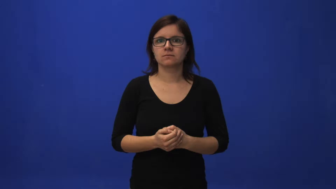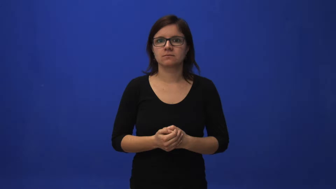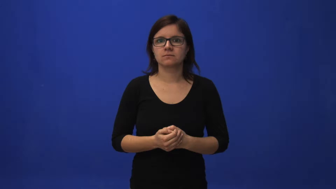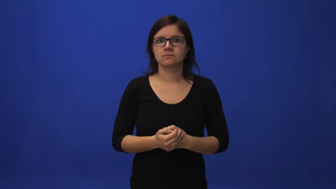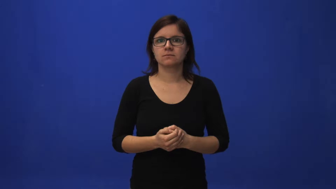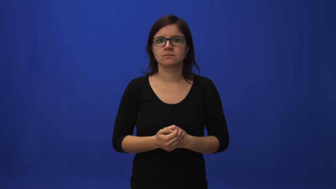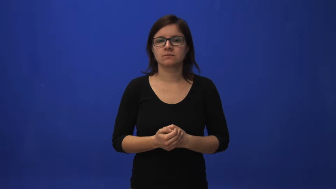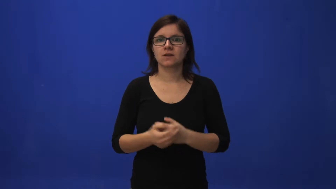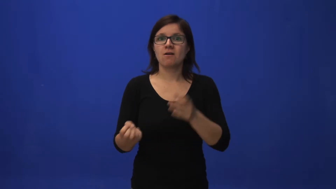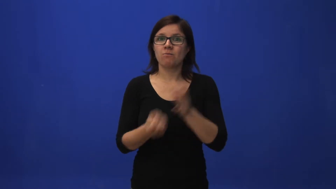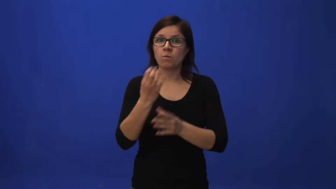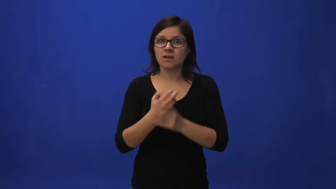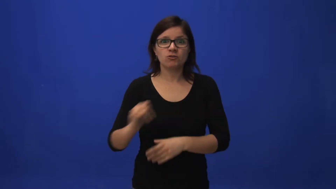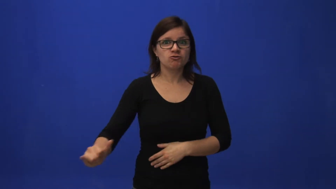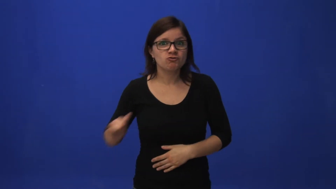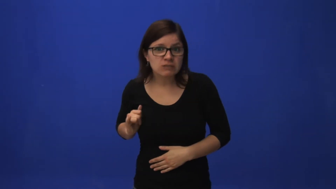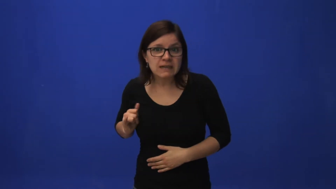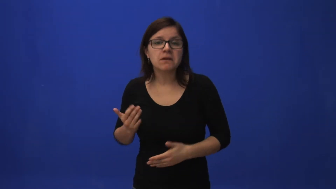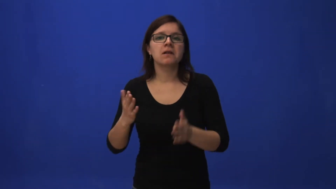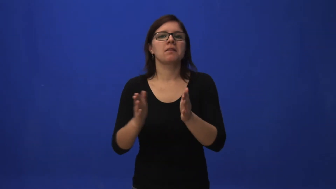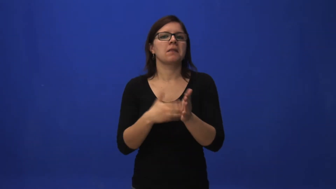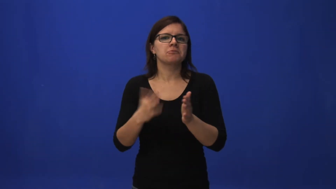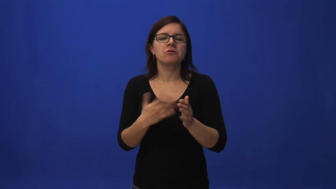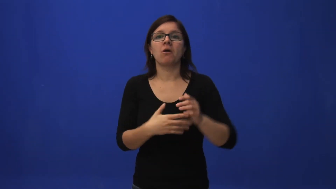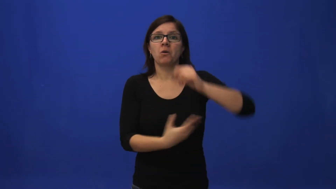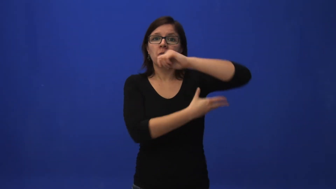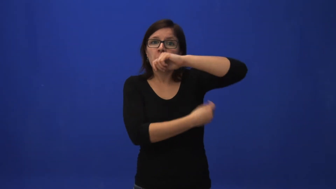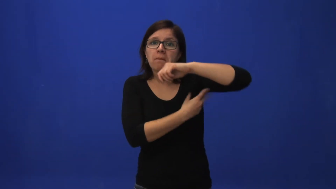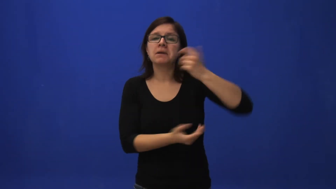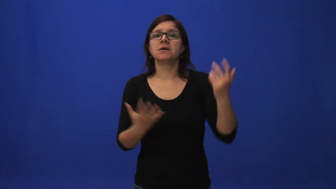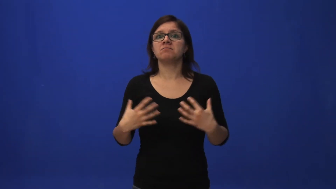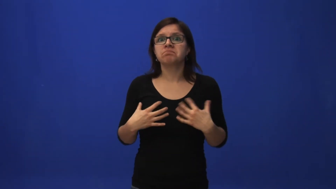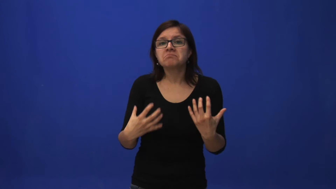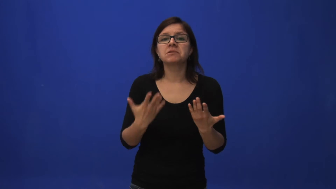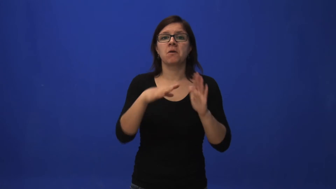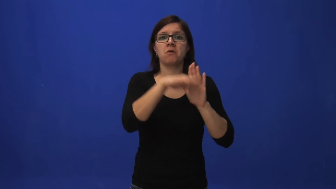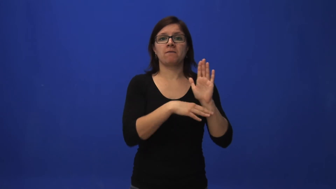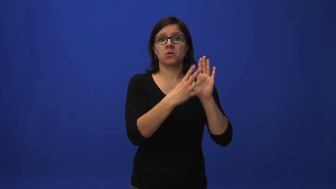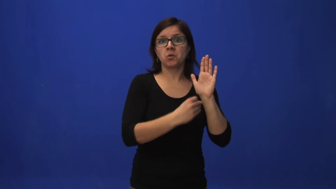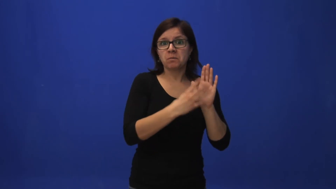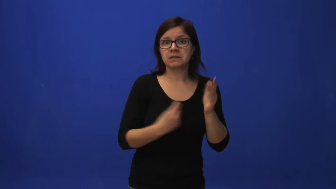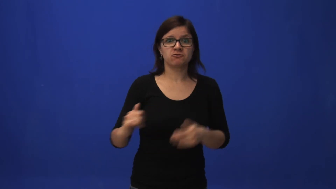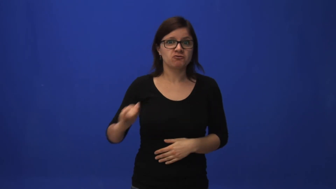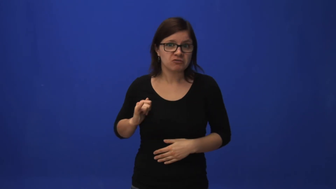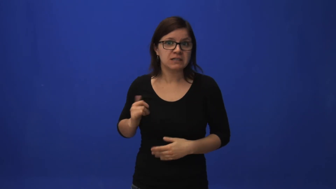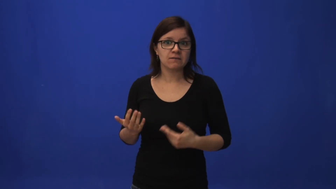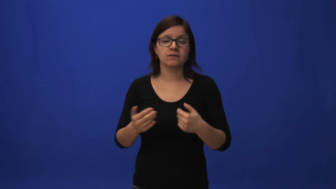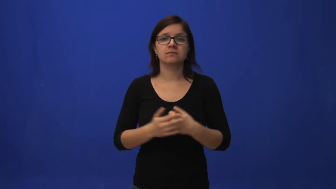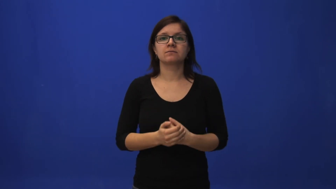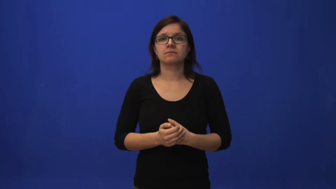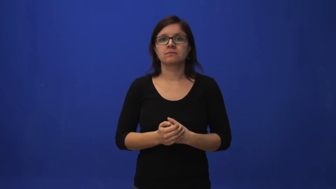Předčasná puberta